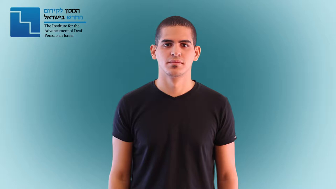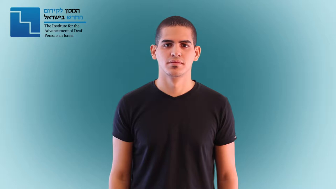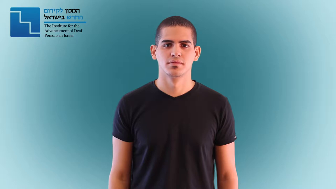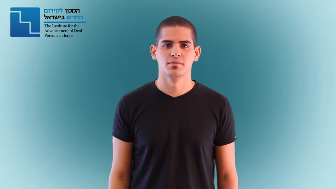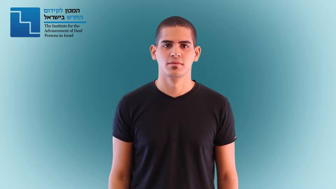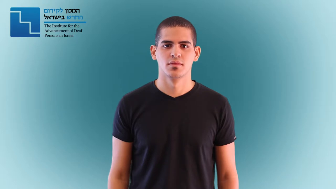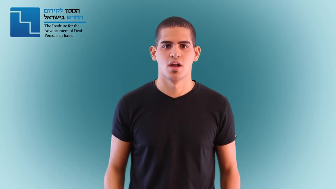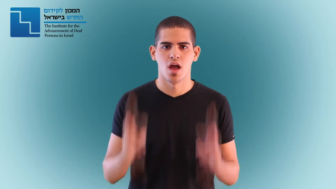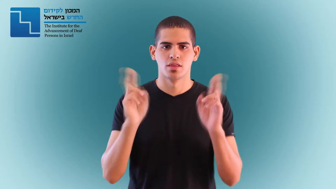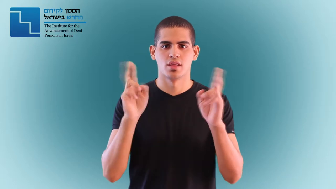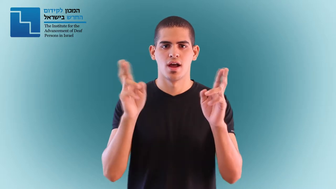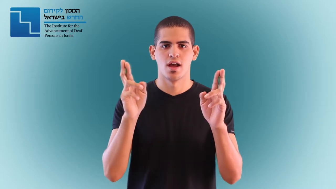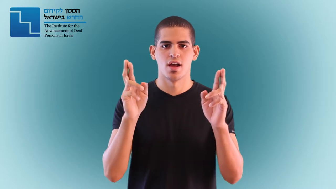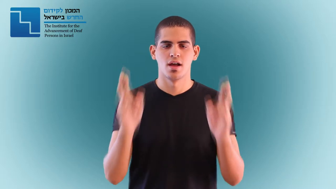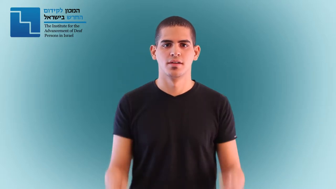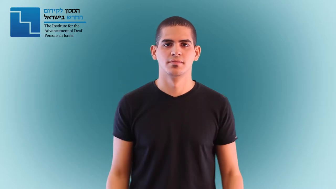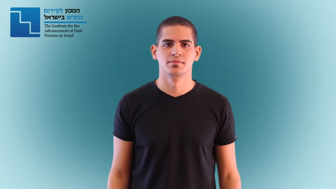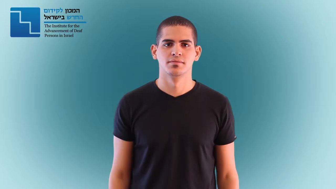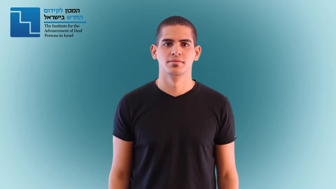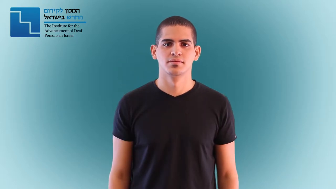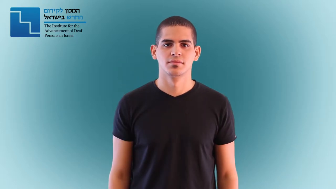רעננה